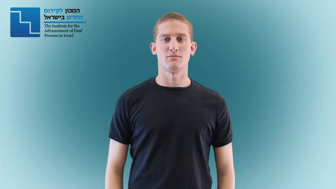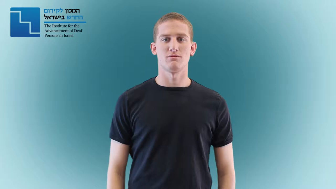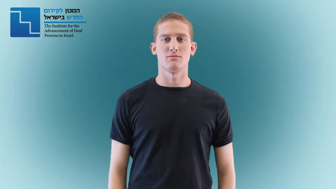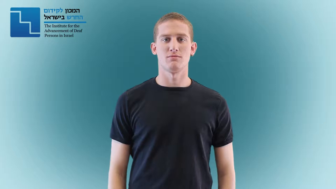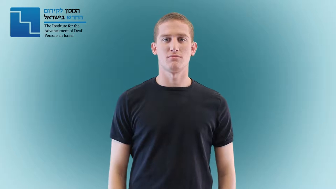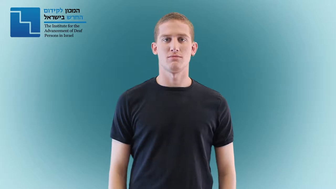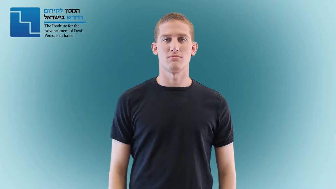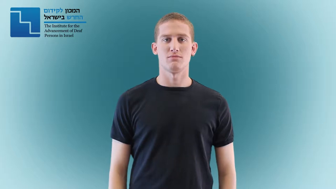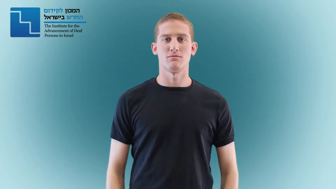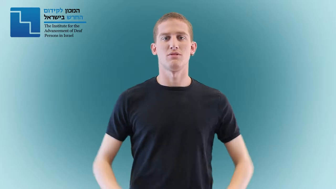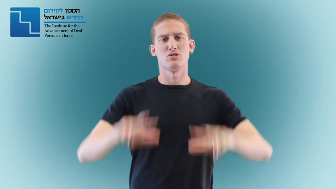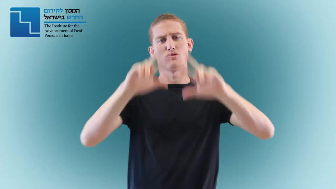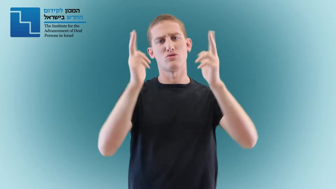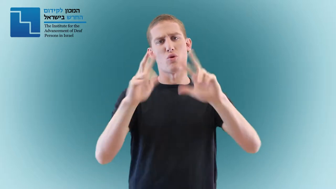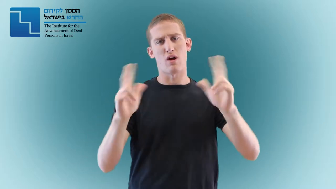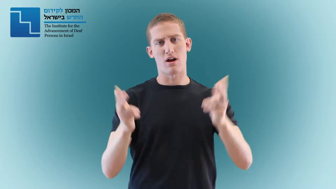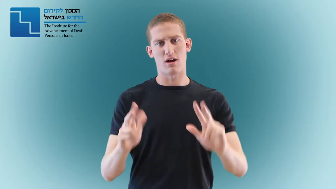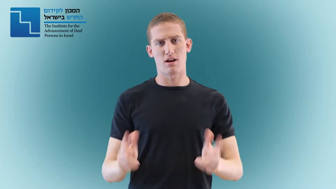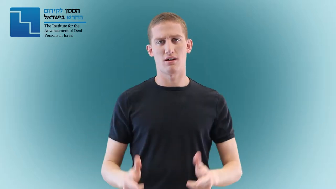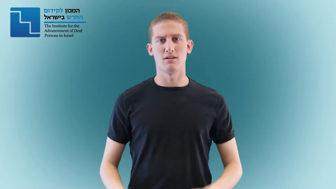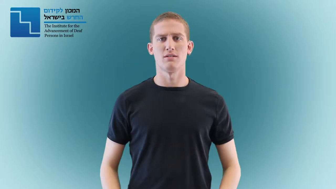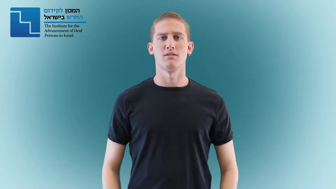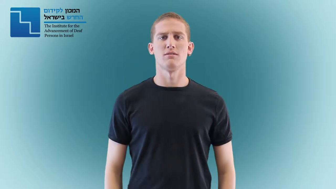צורה